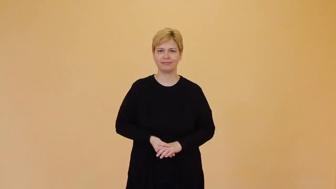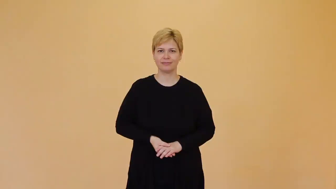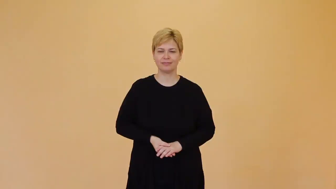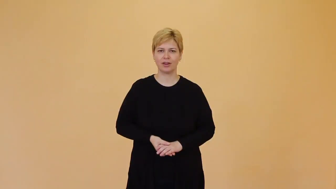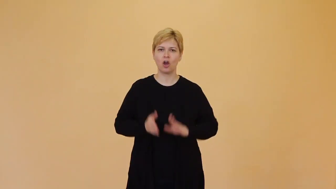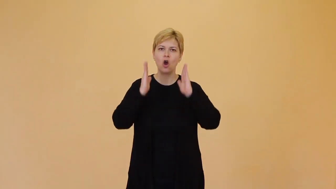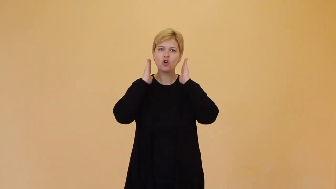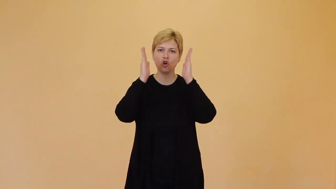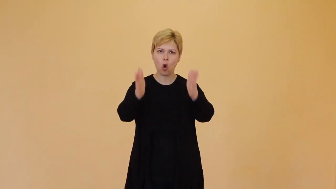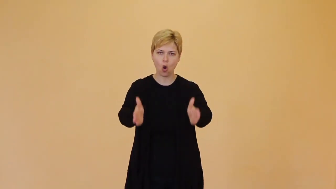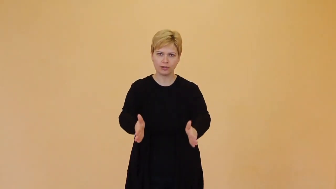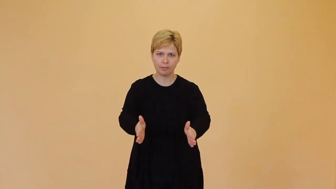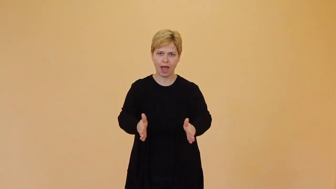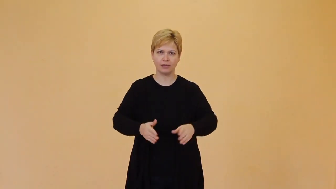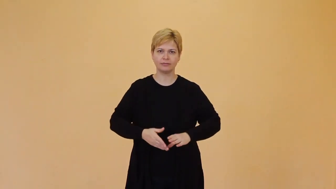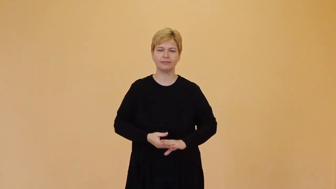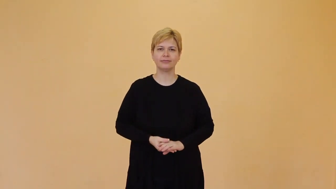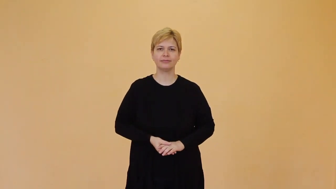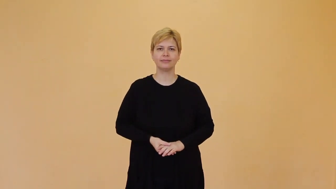chodba